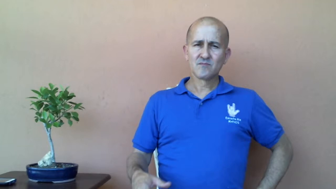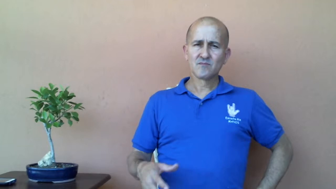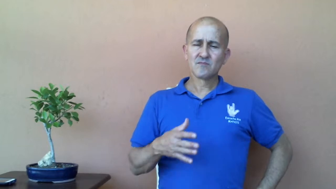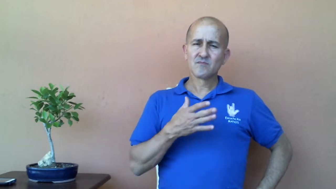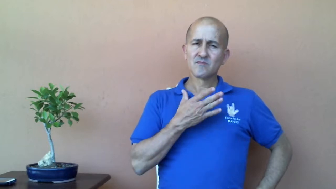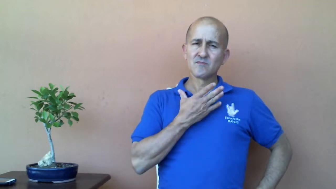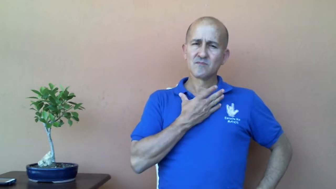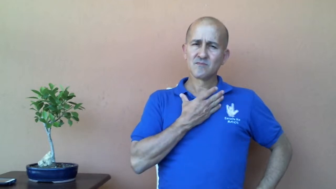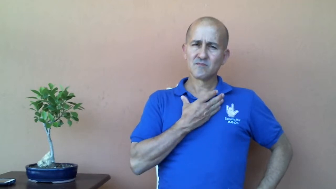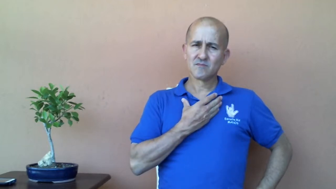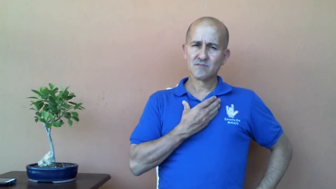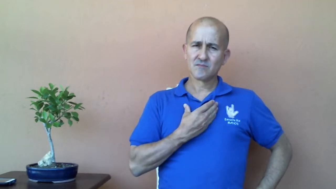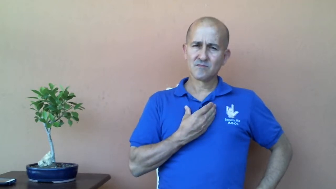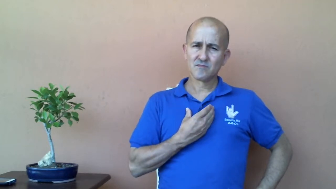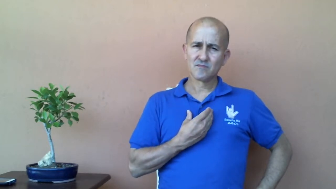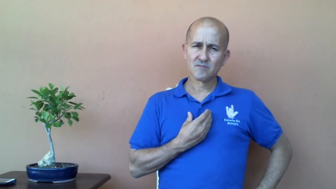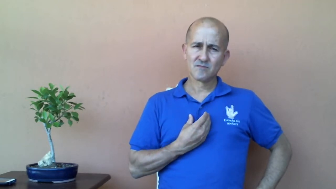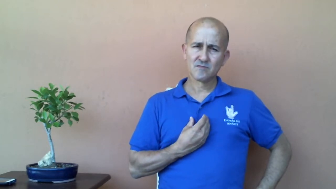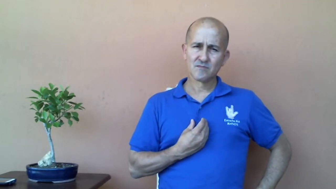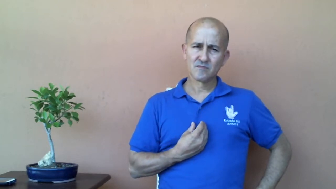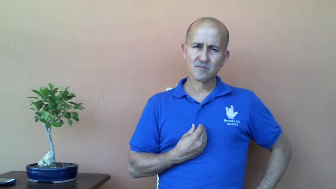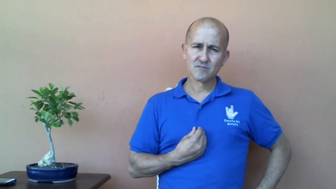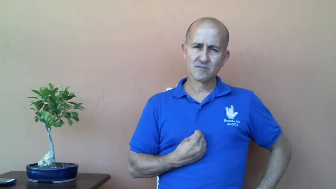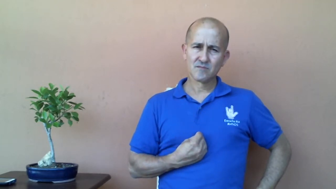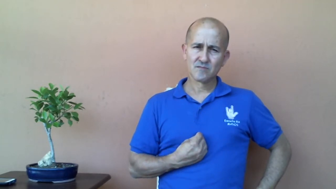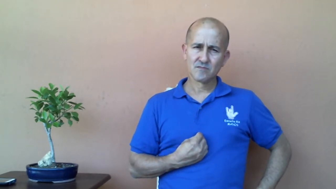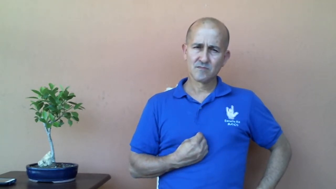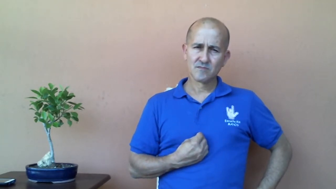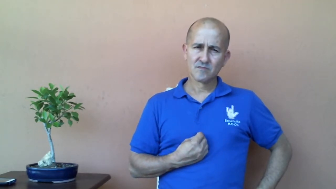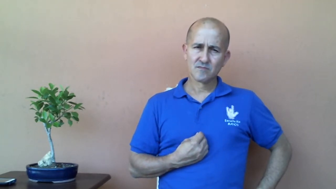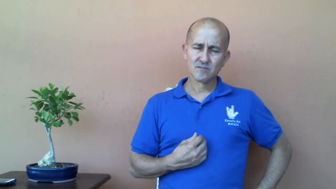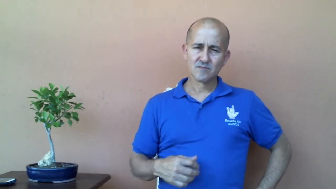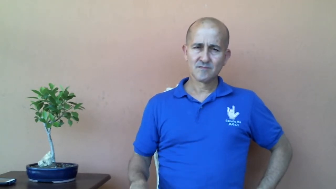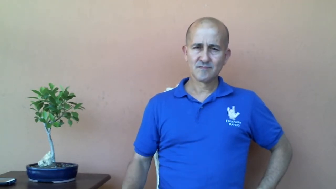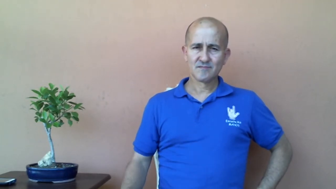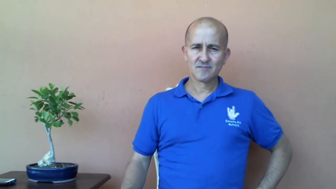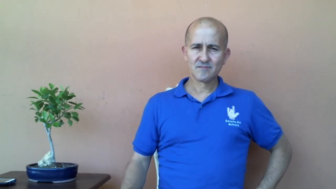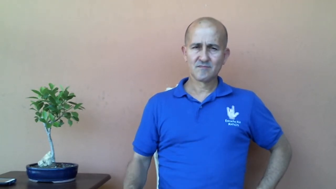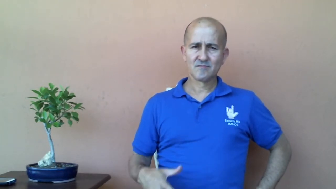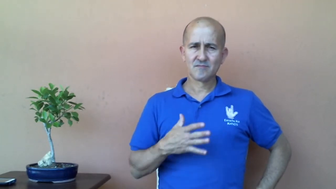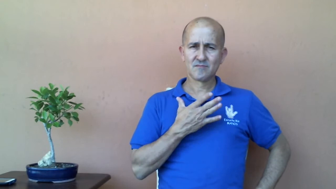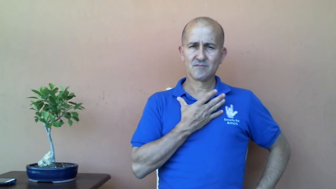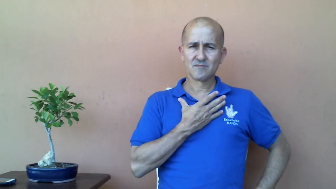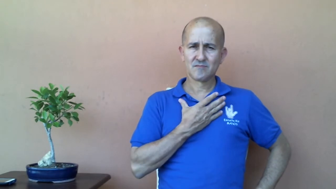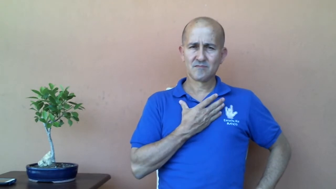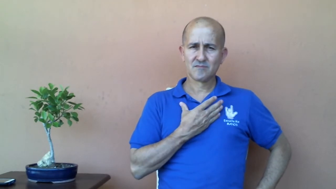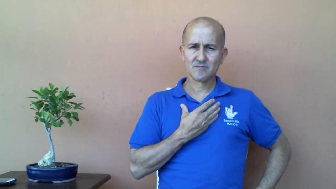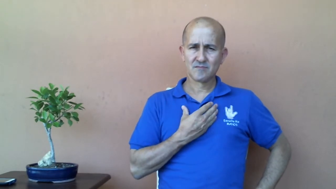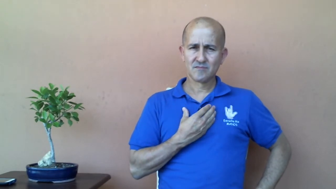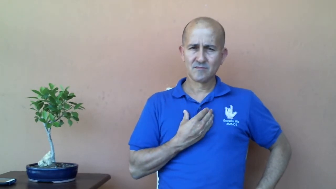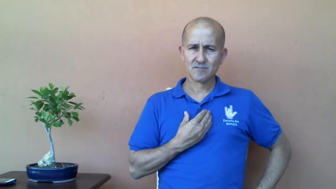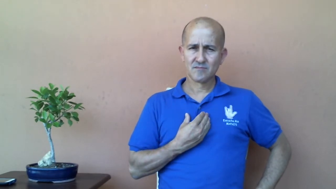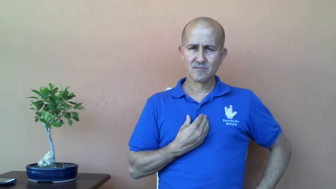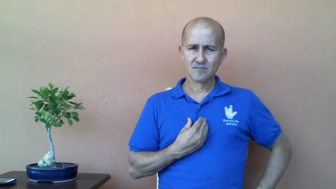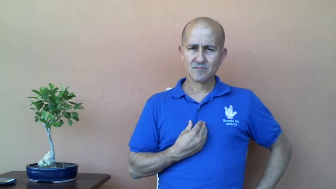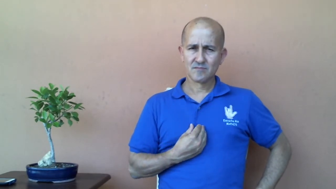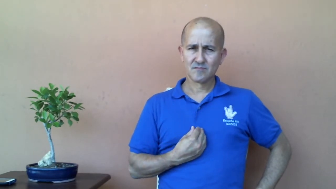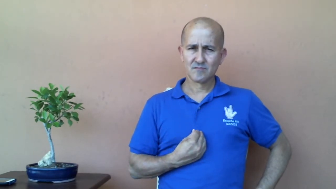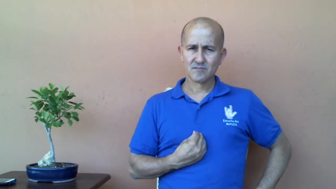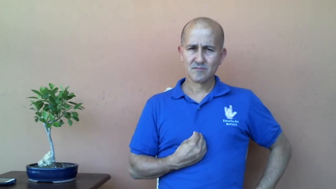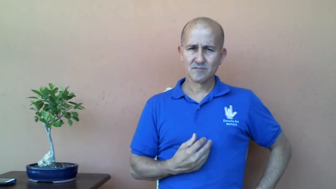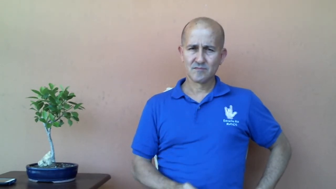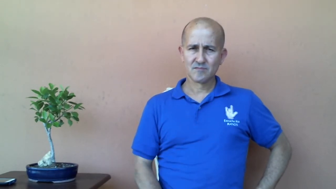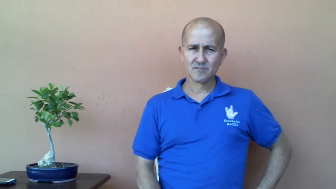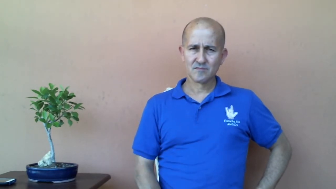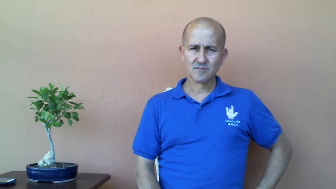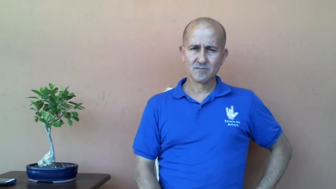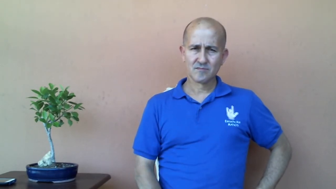deseo